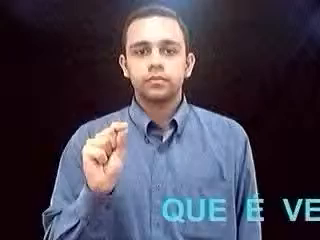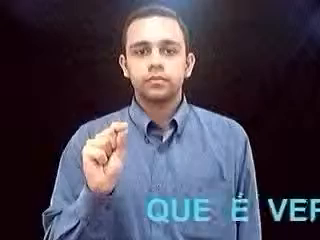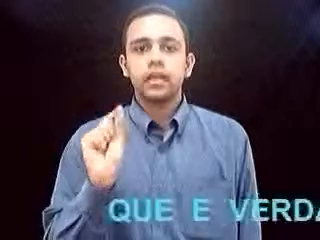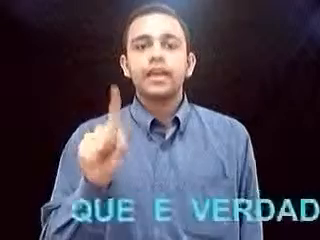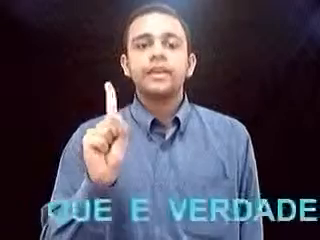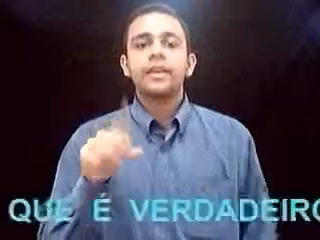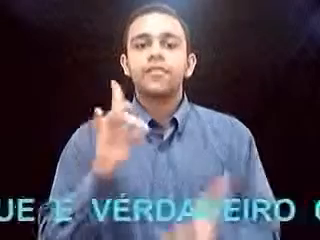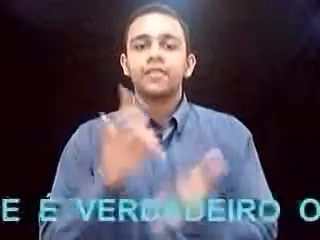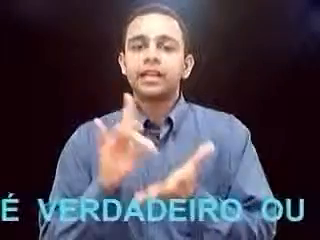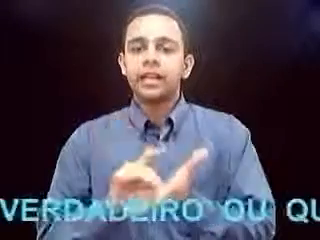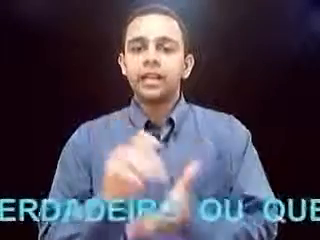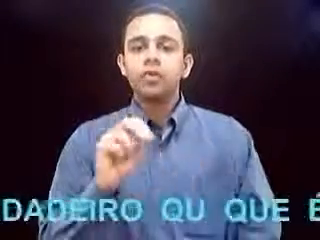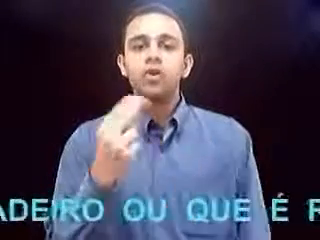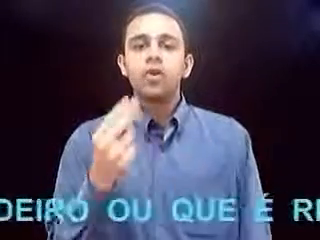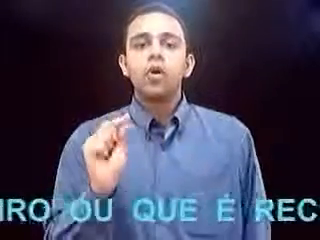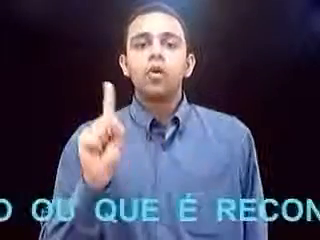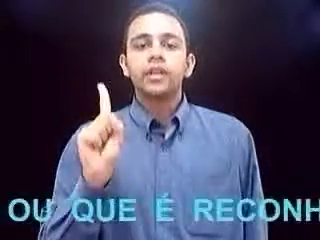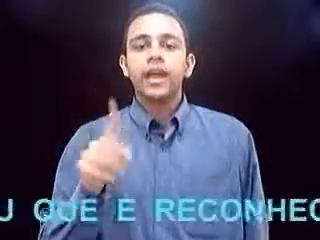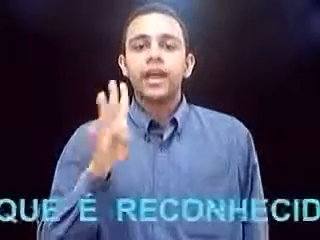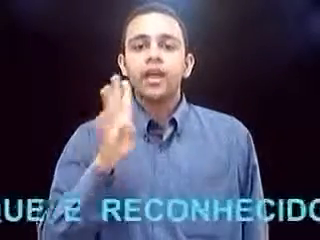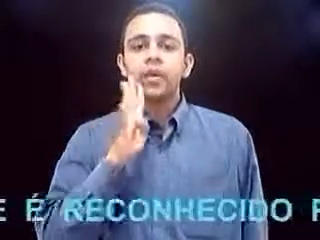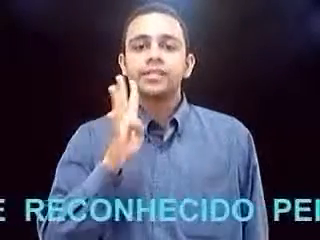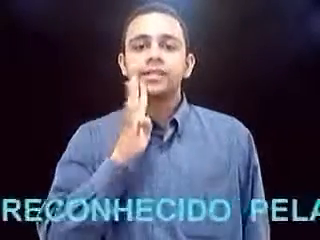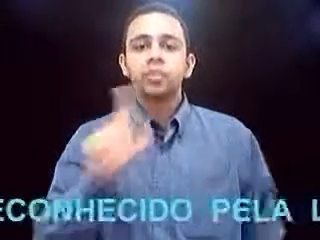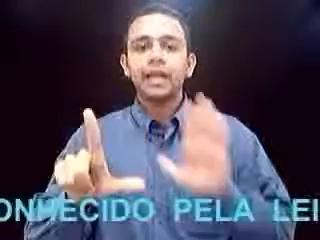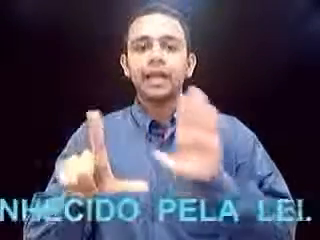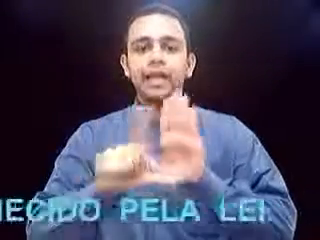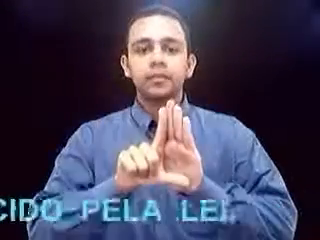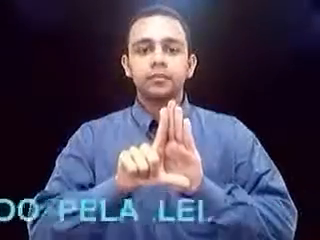llegitimo